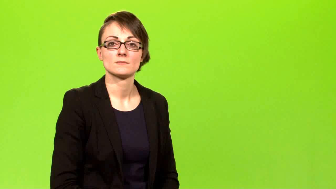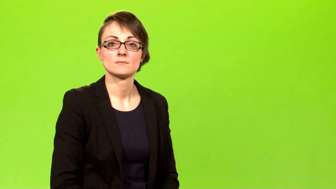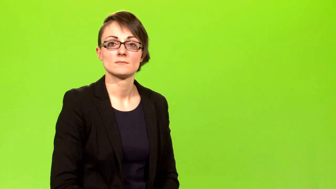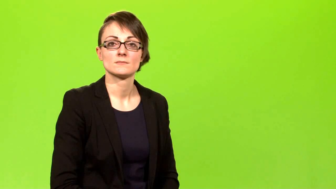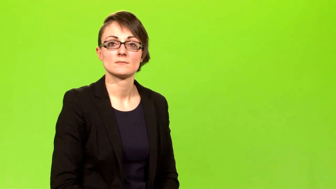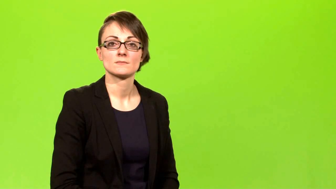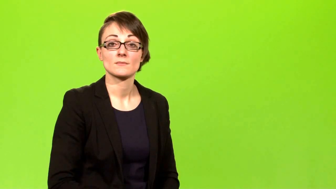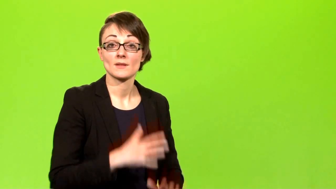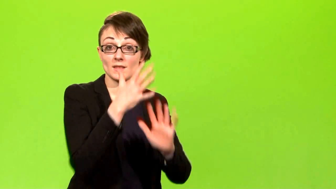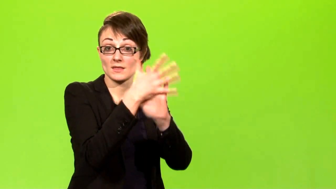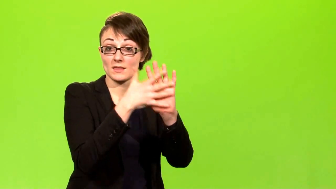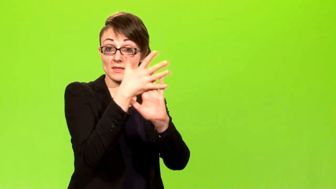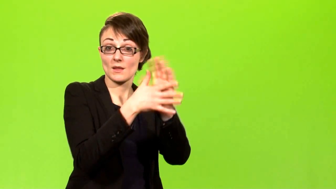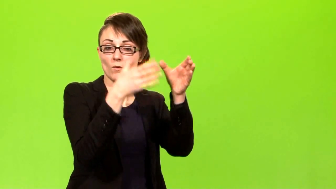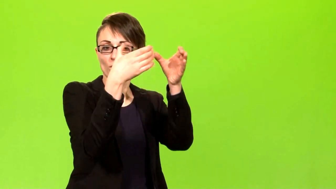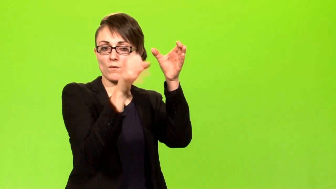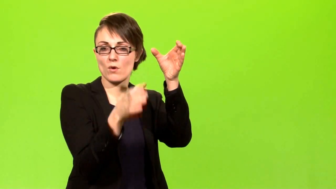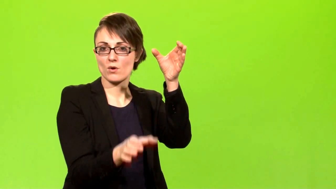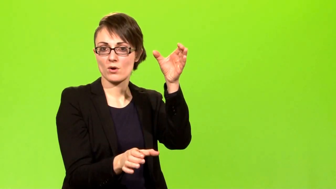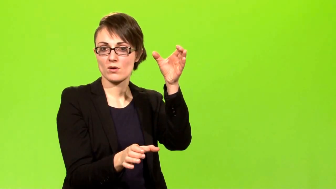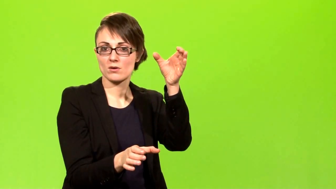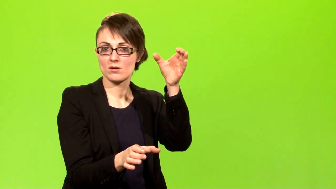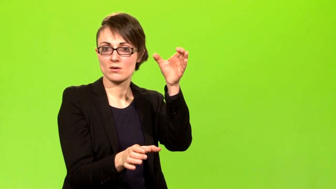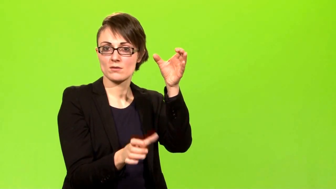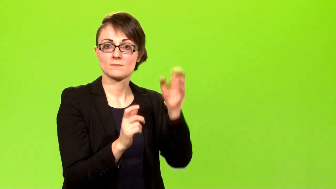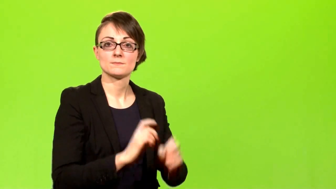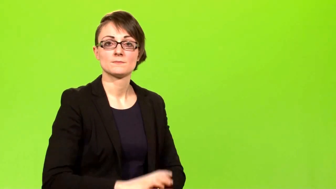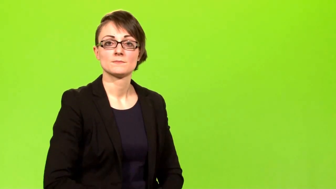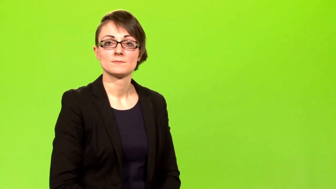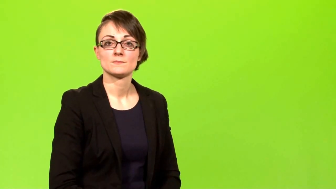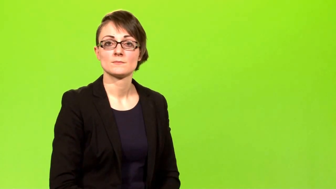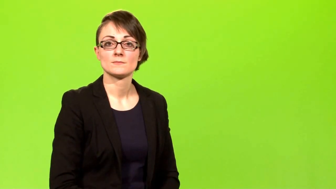Flokkar tákna